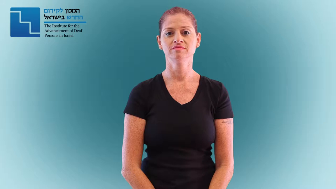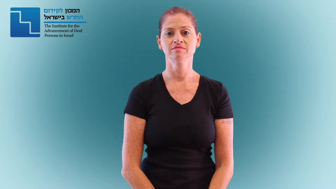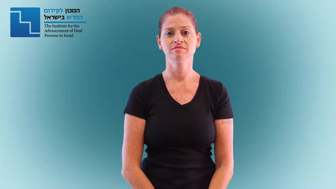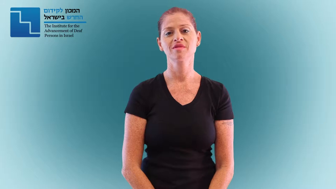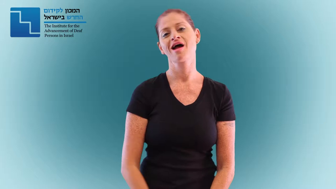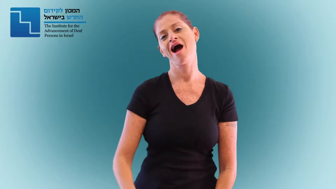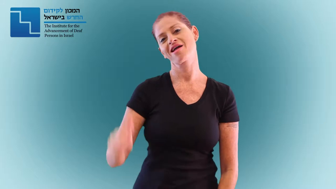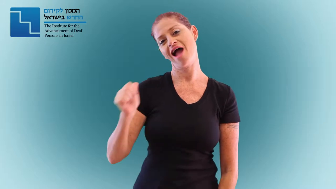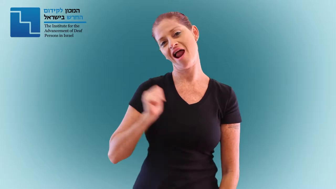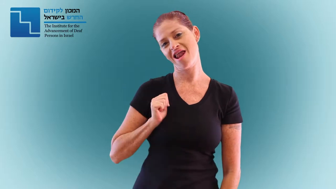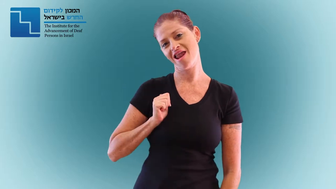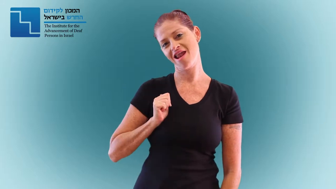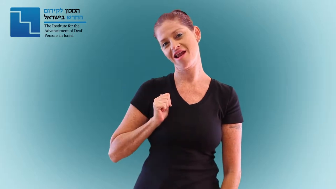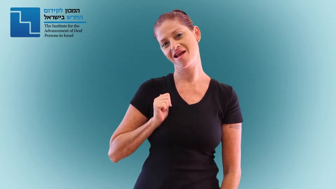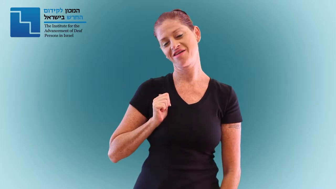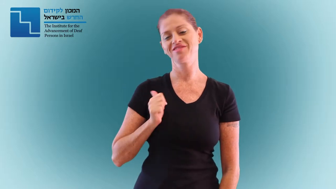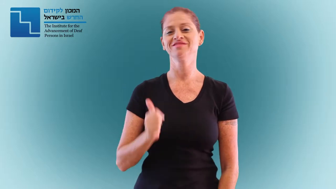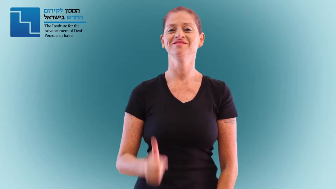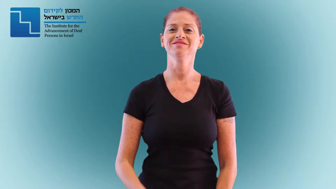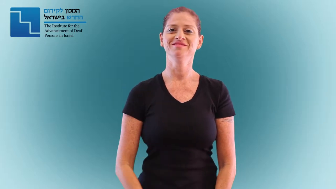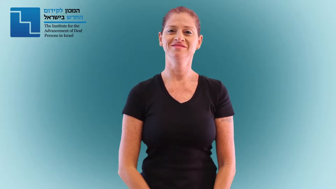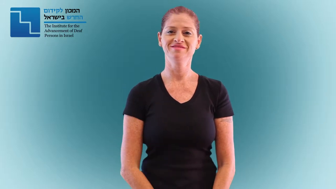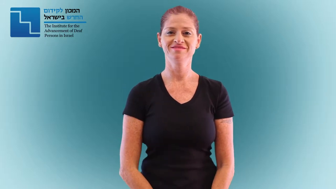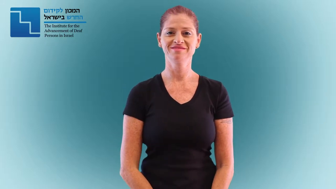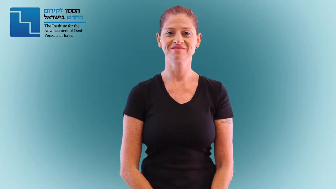חייל